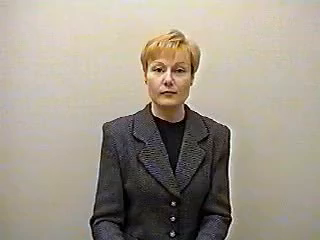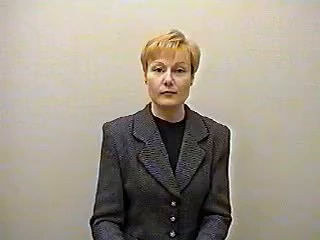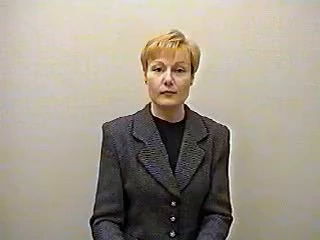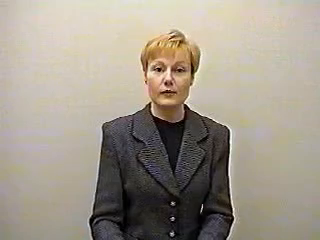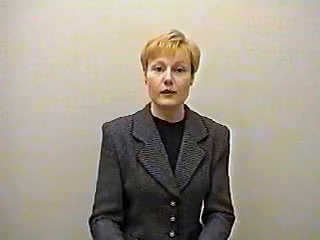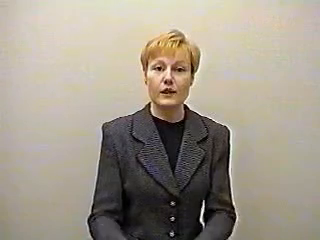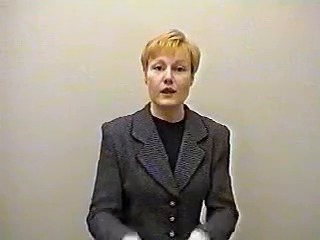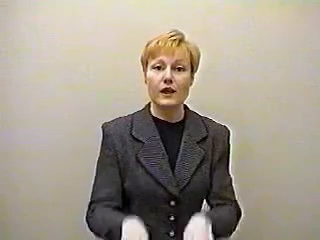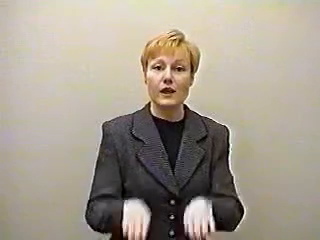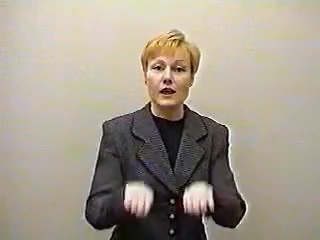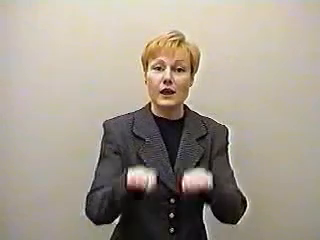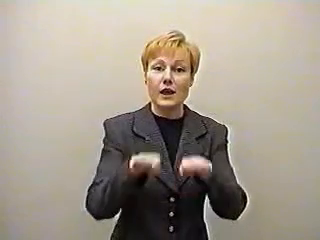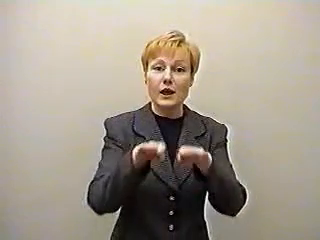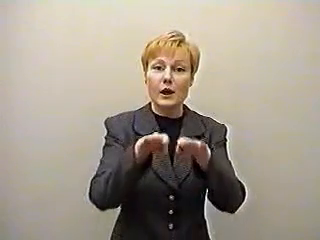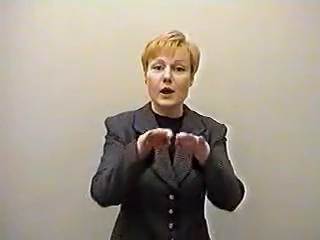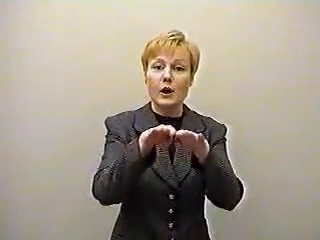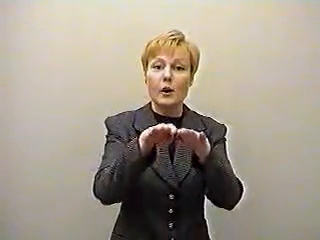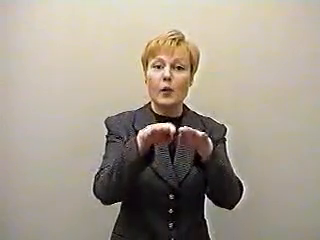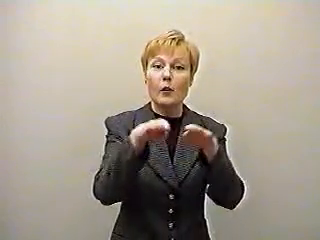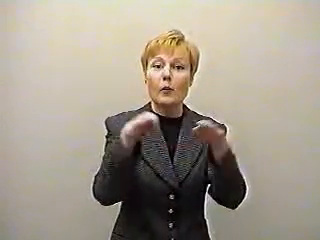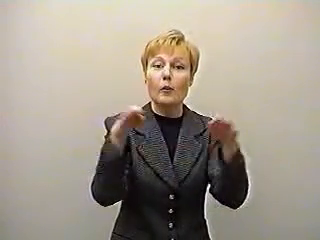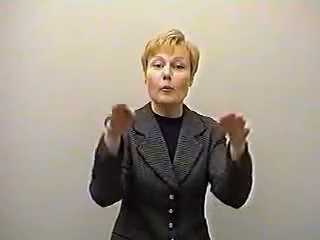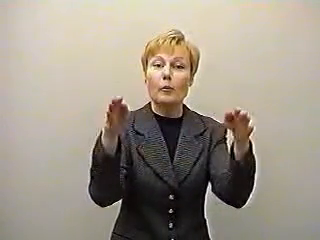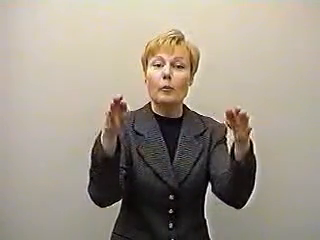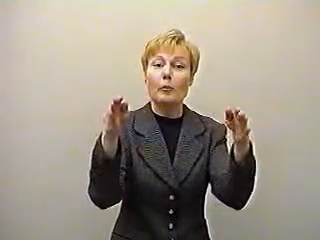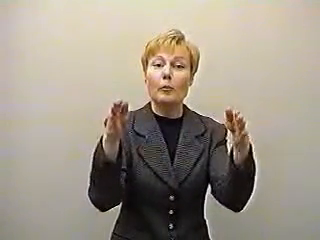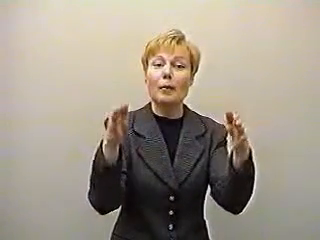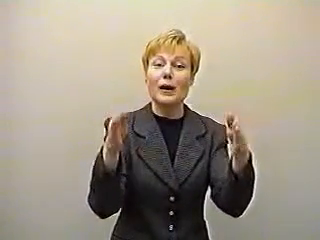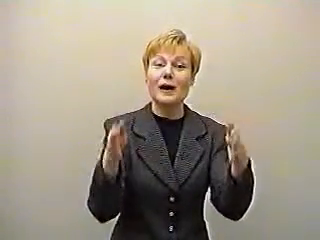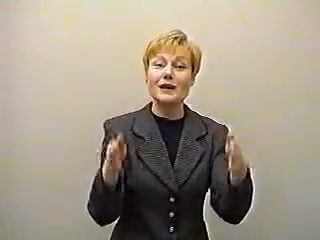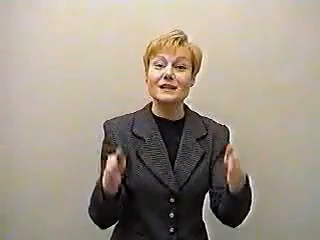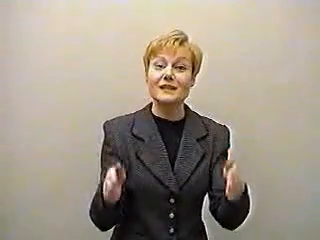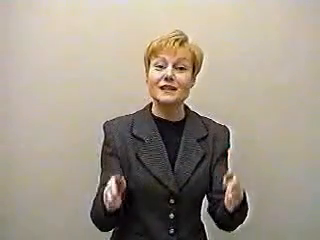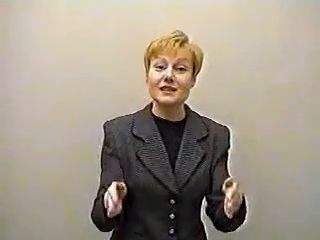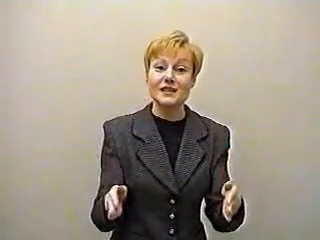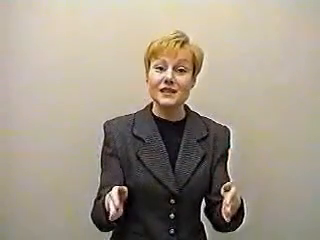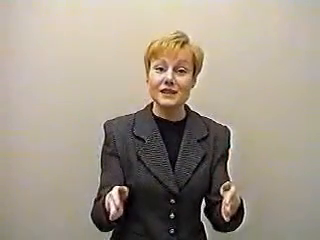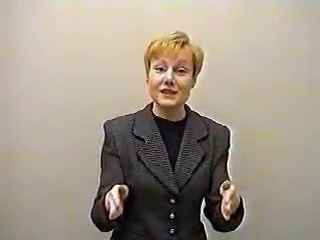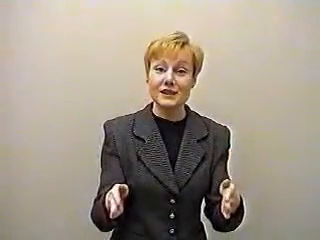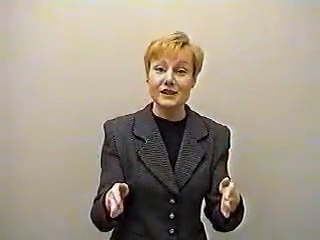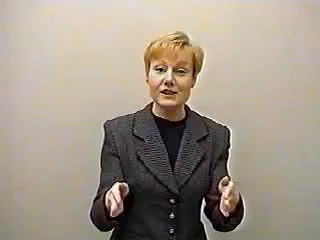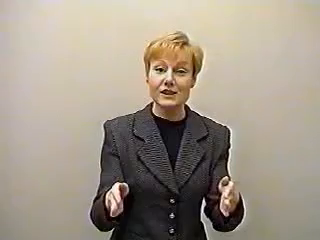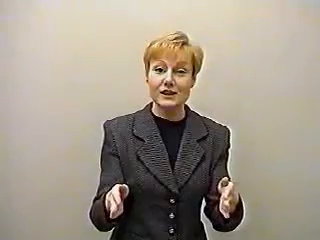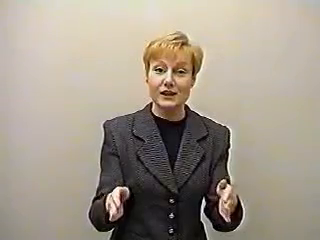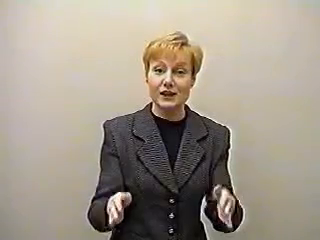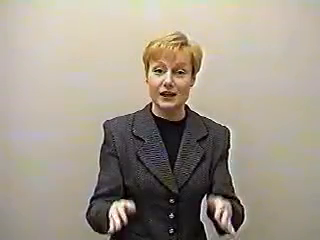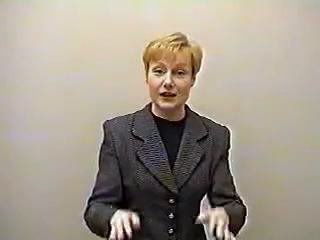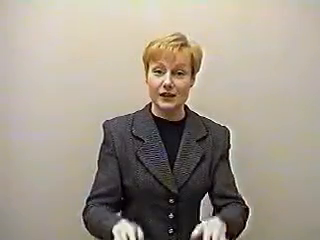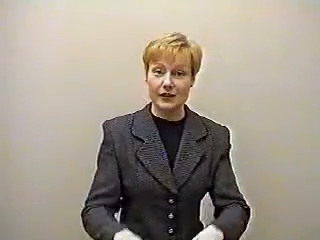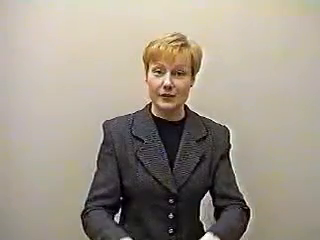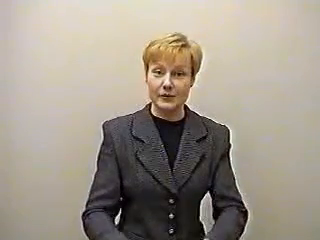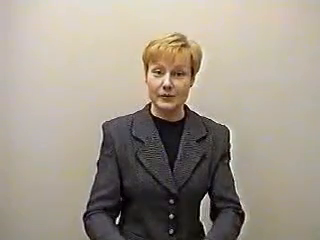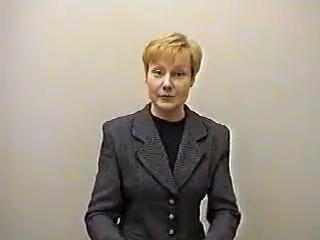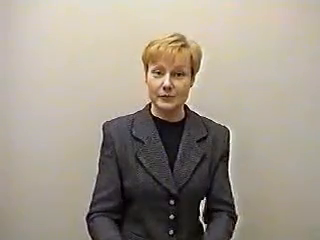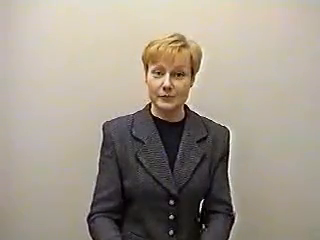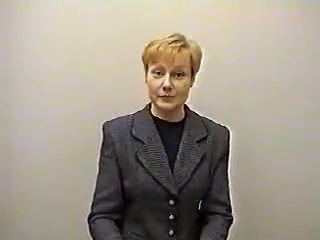посылка